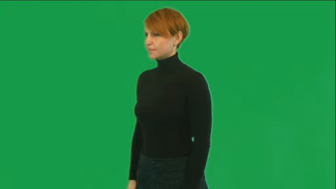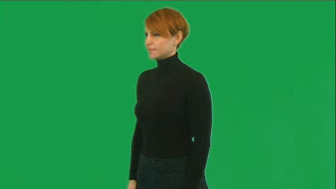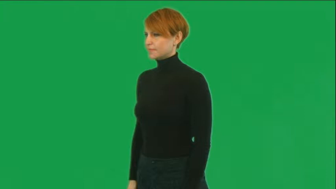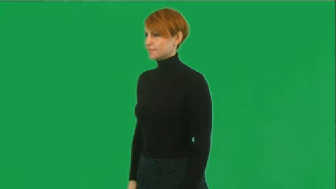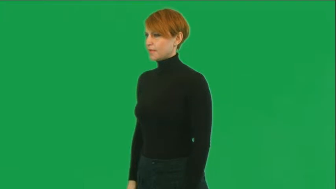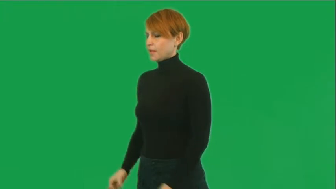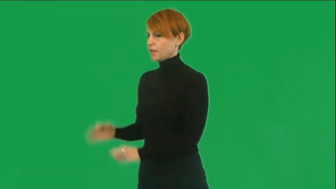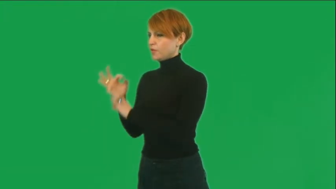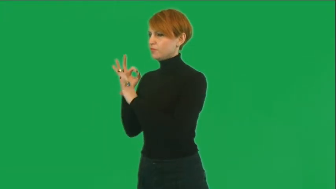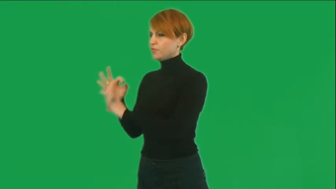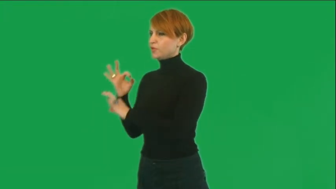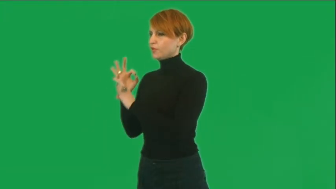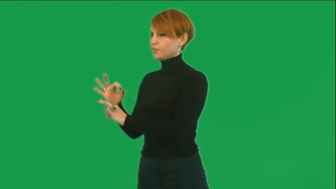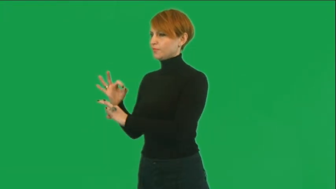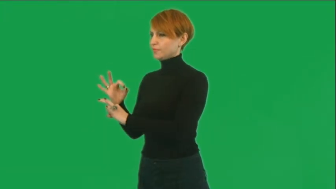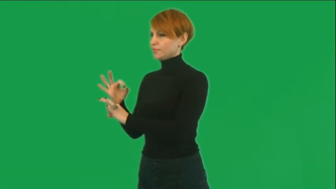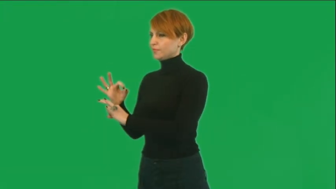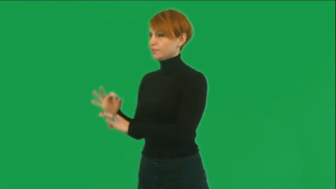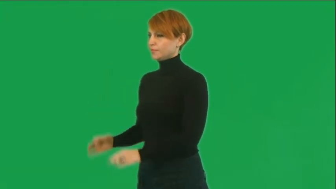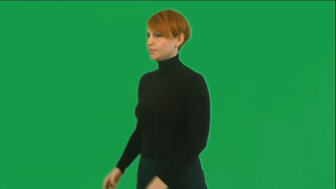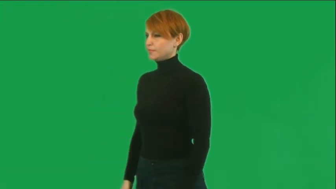wino